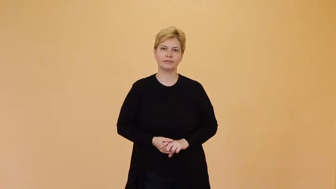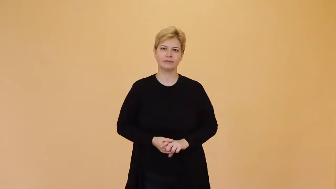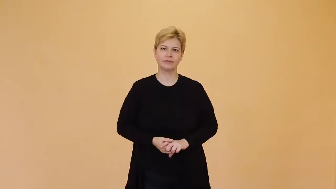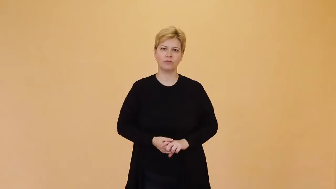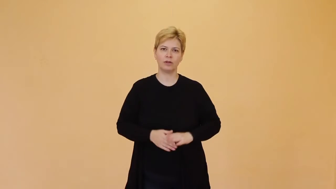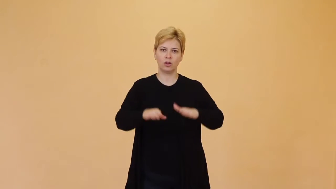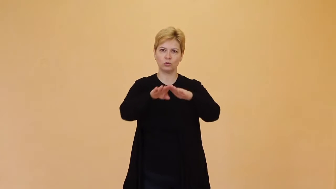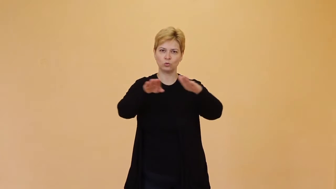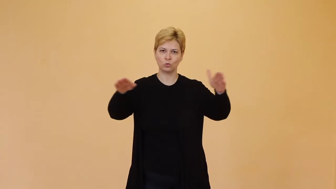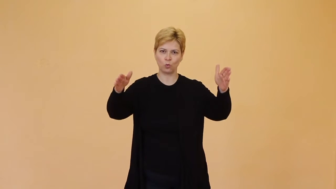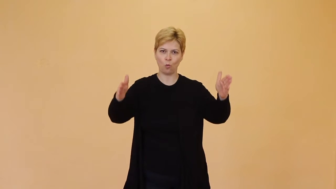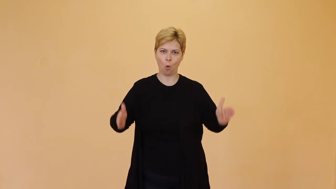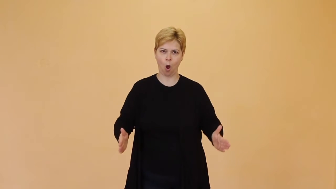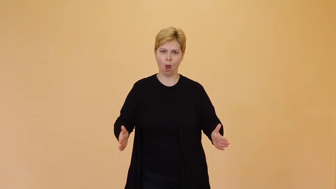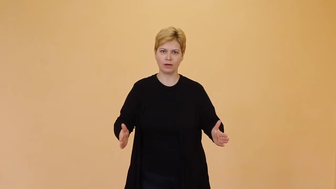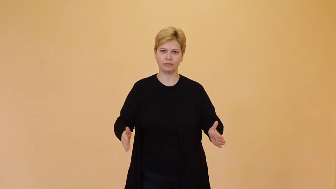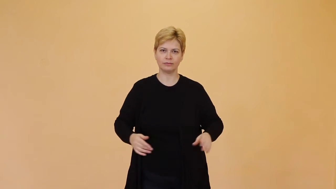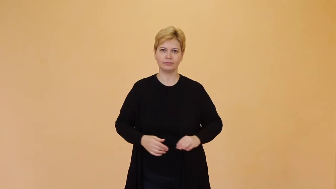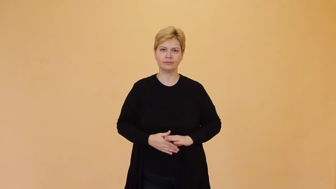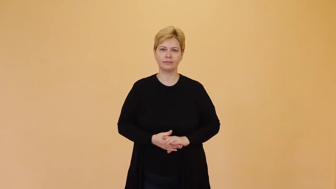stôl